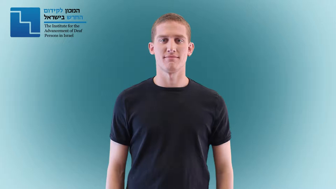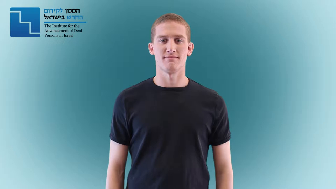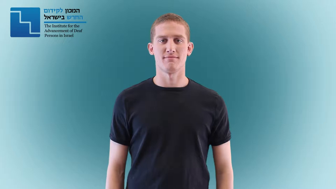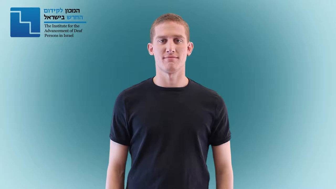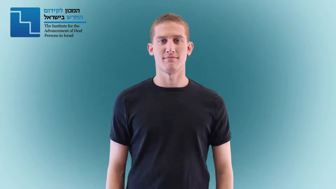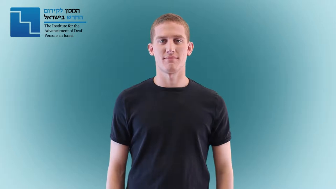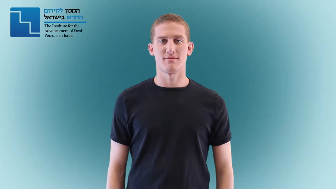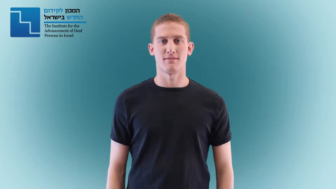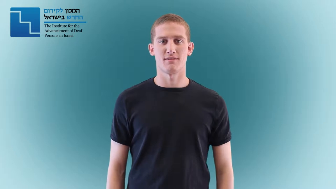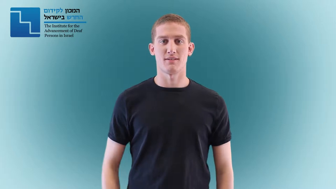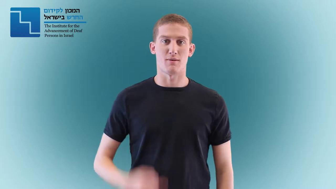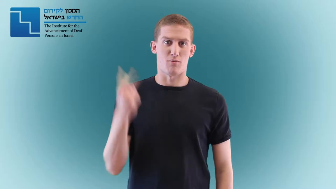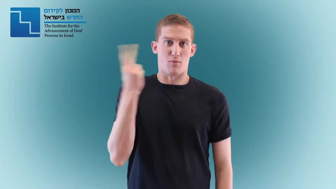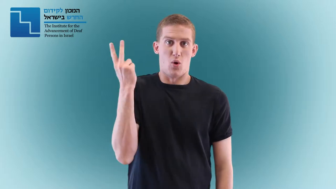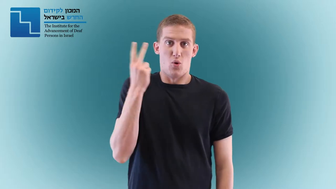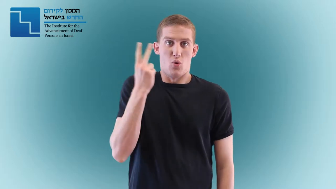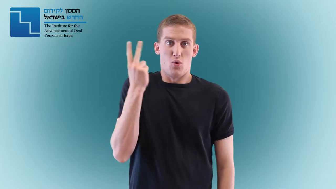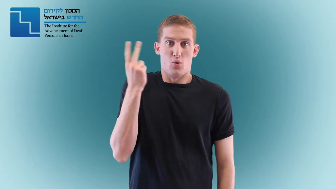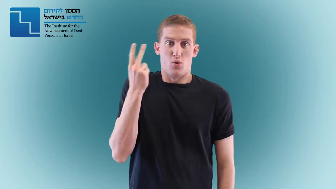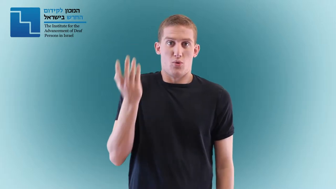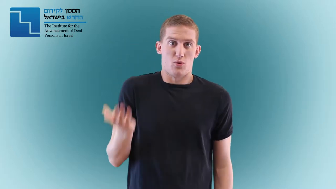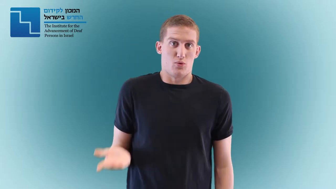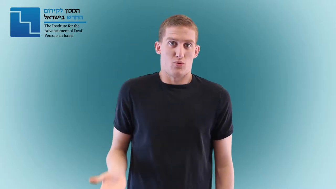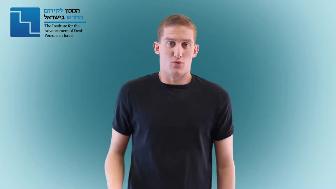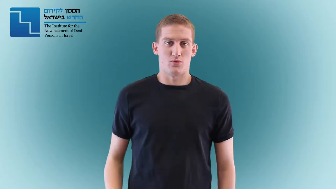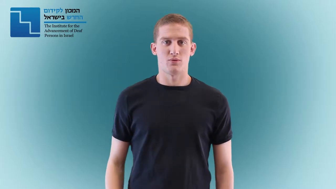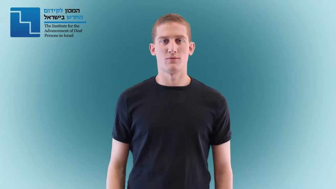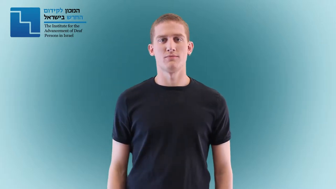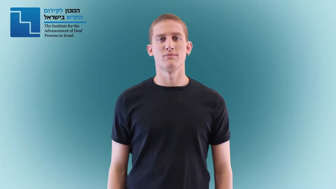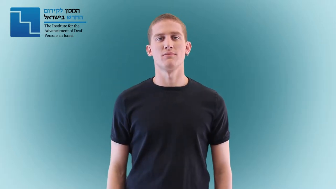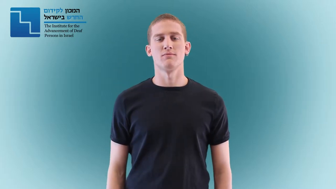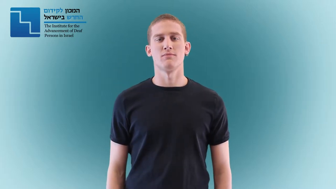ברור